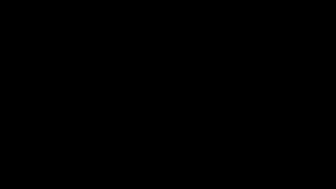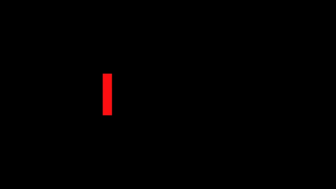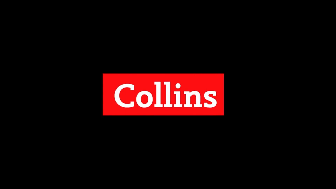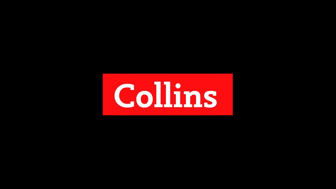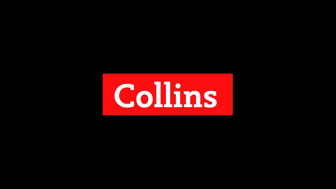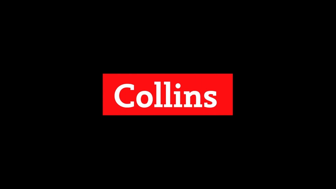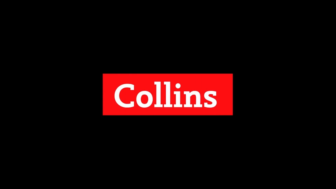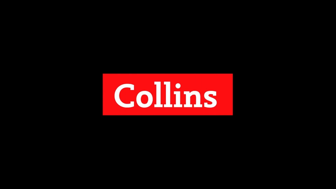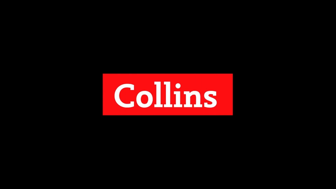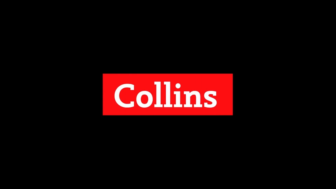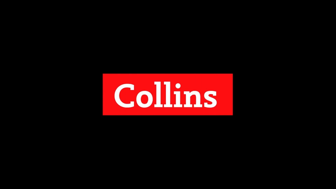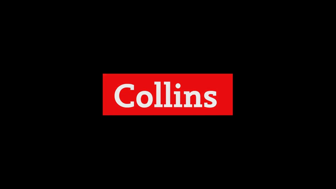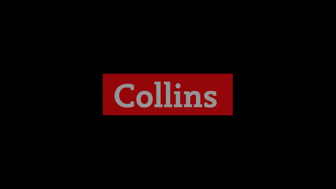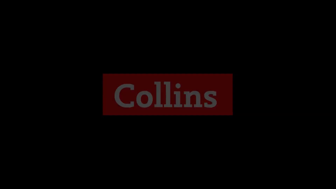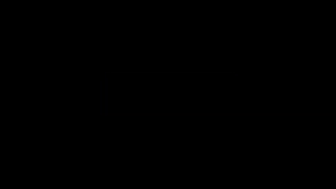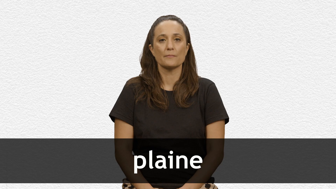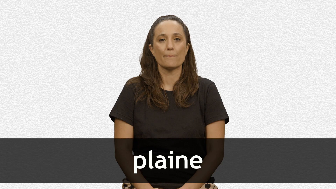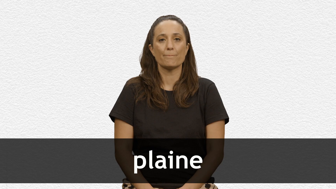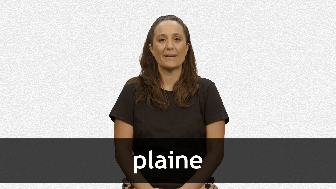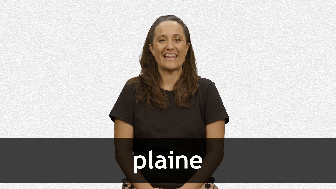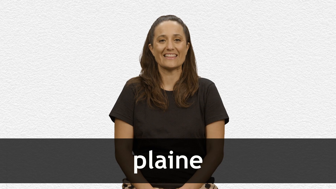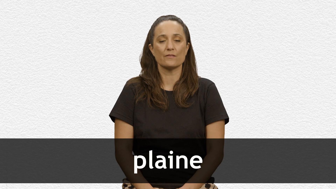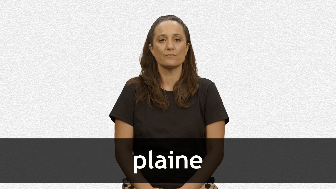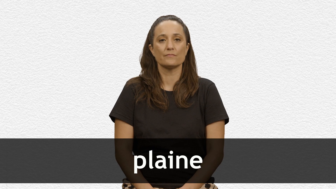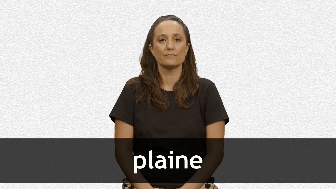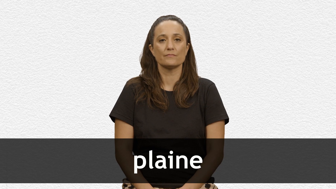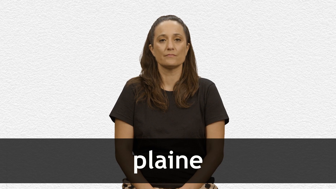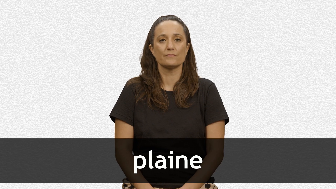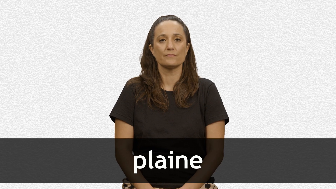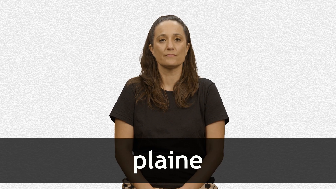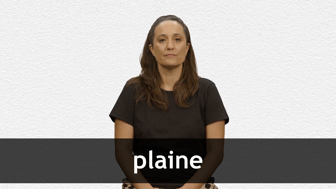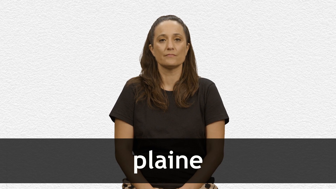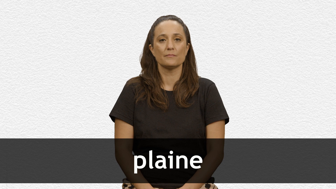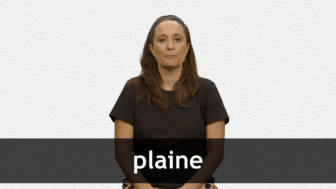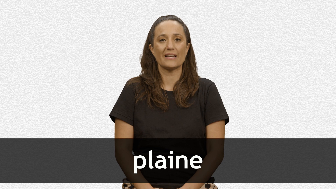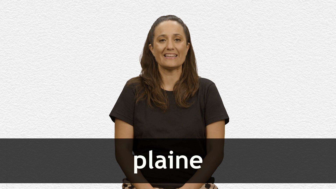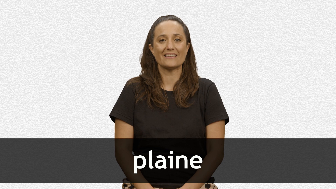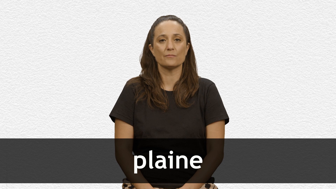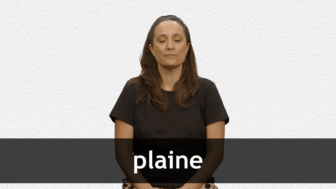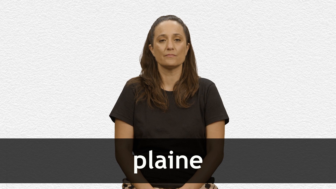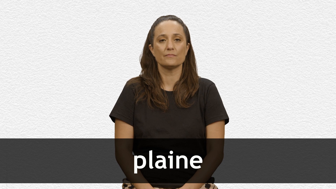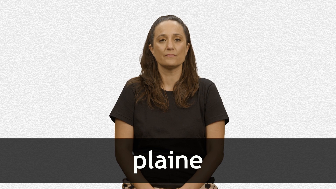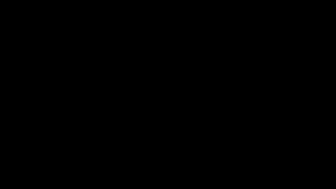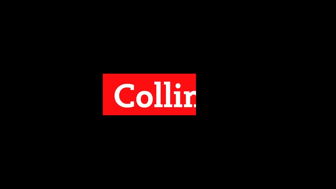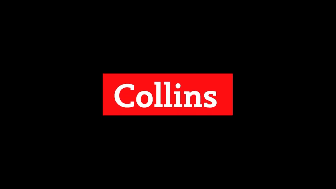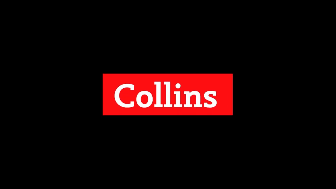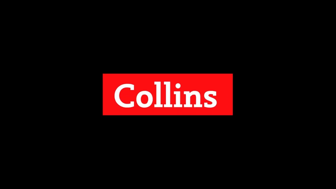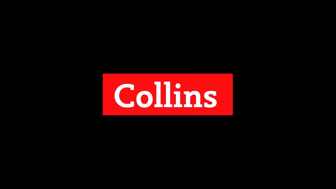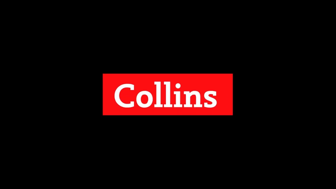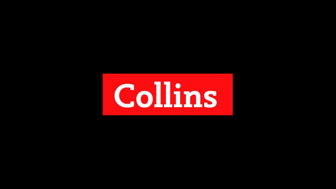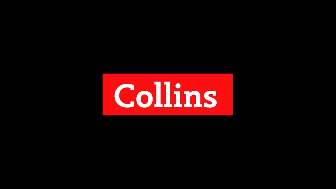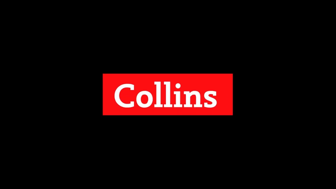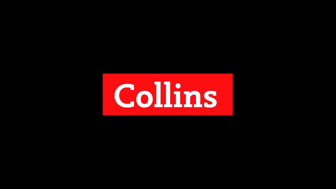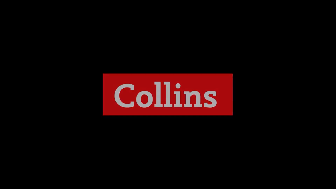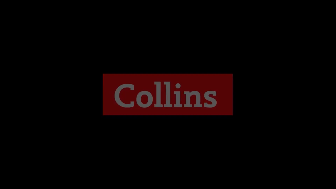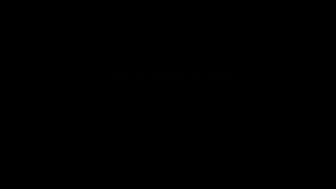PLAINE